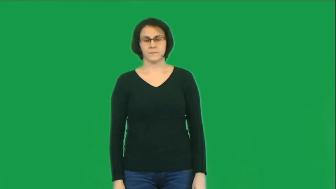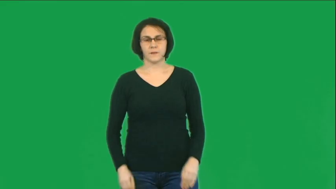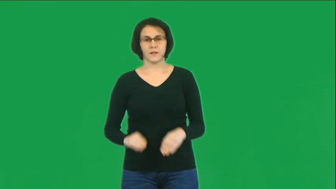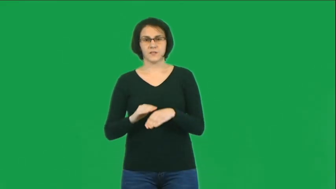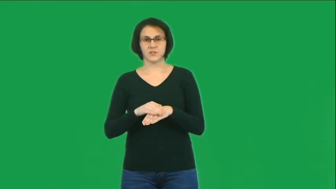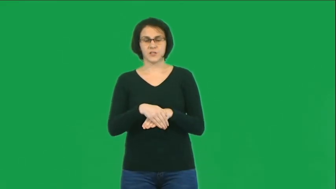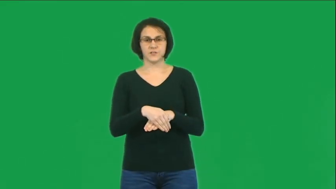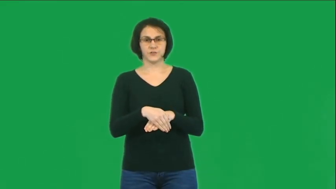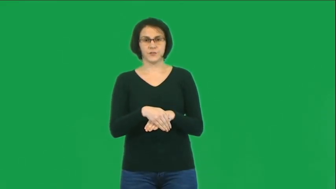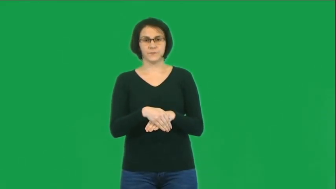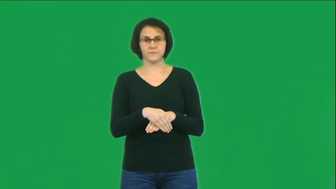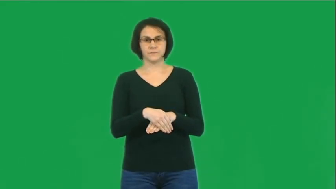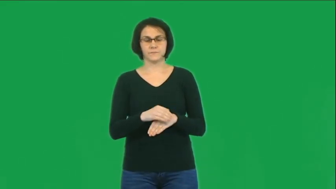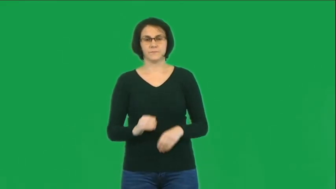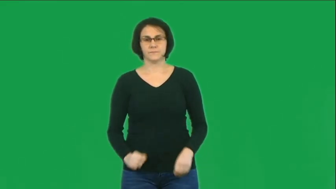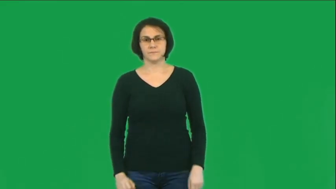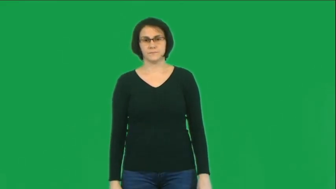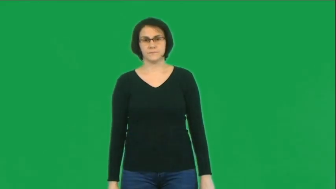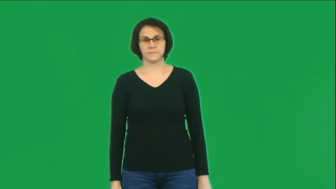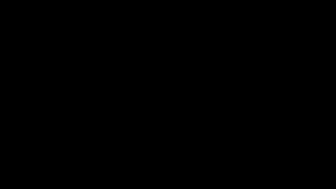szczęście